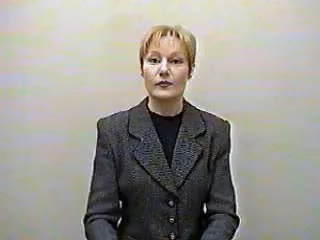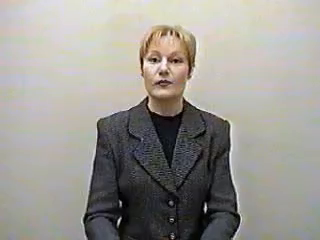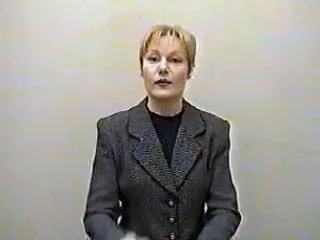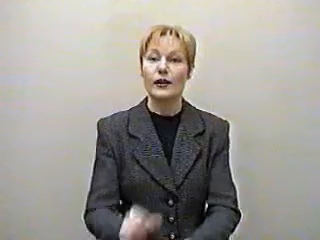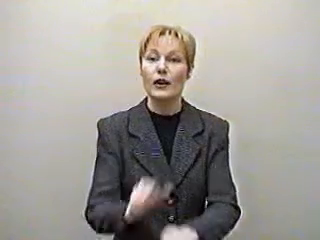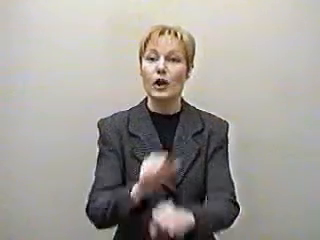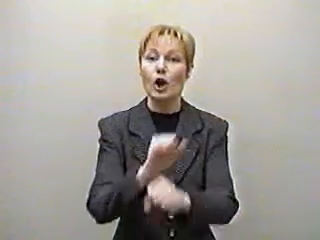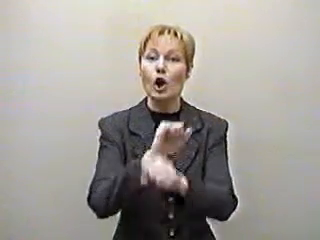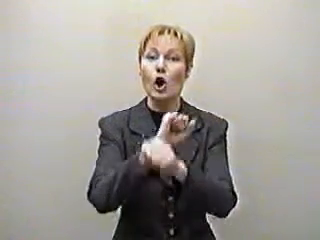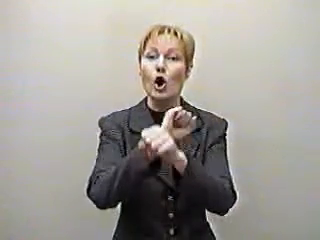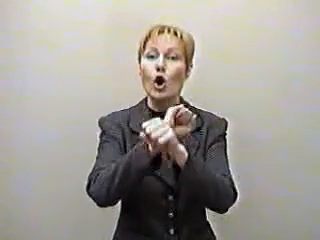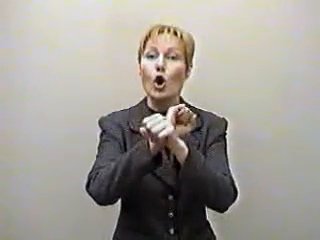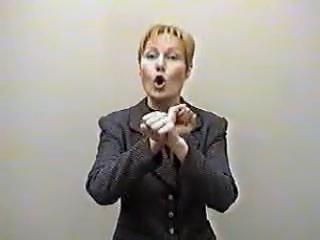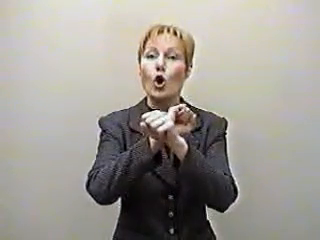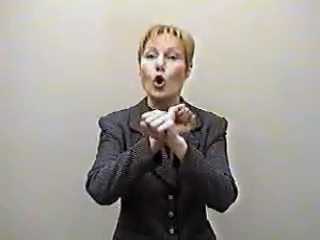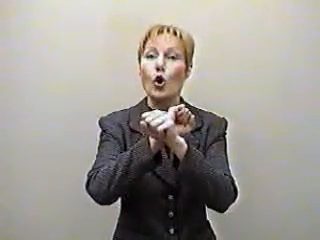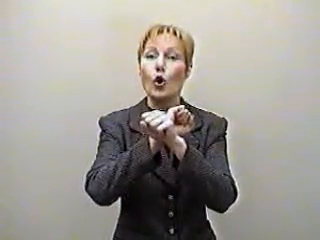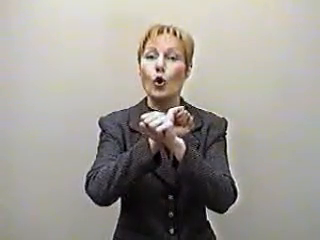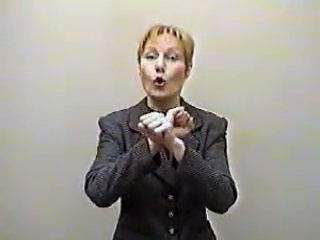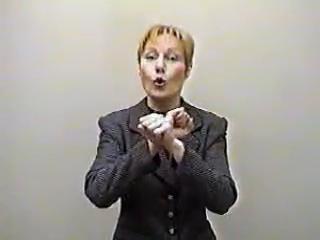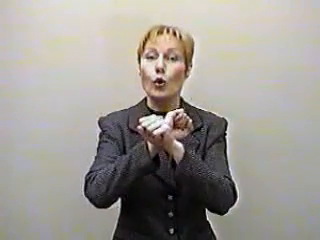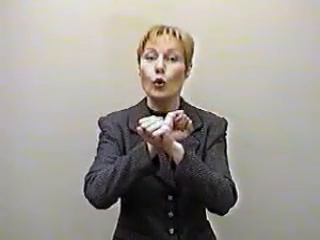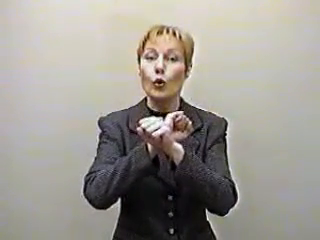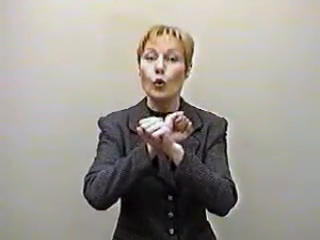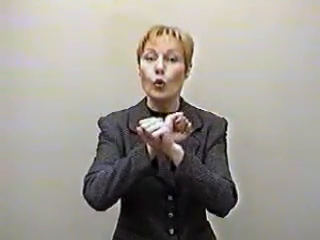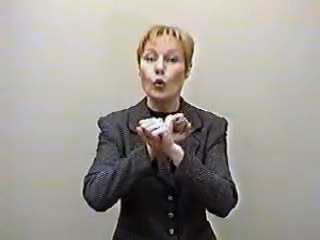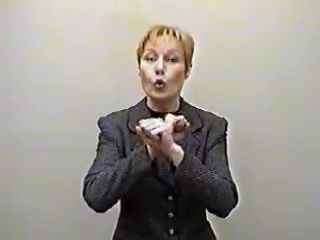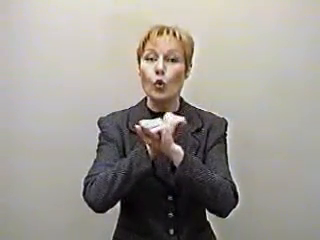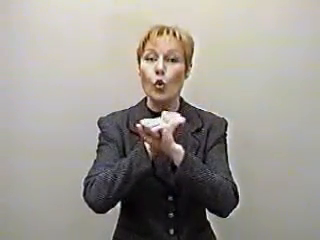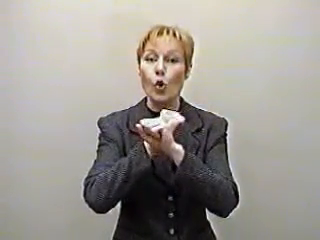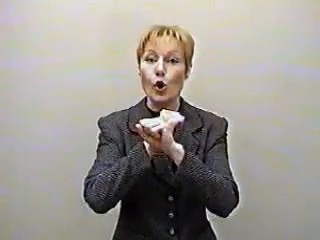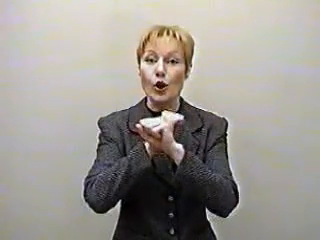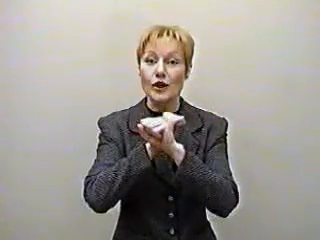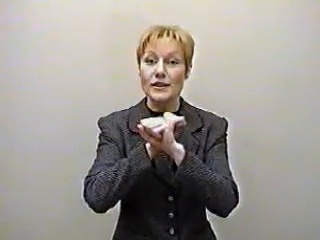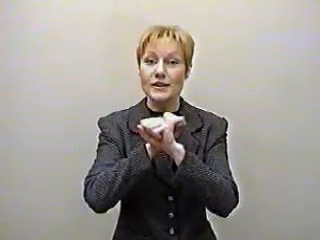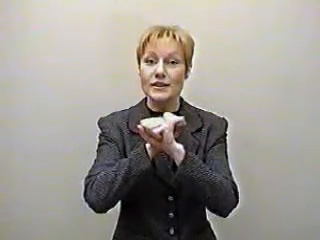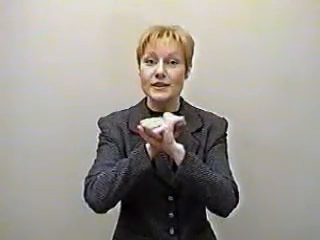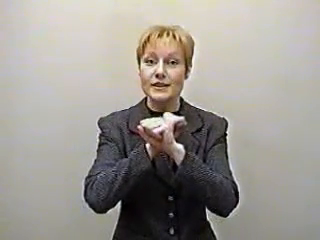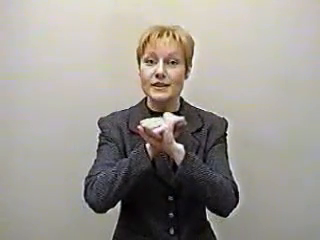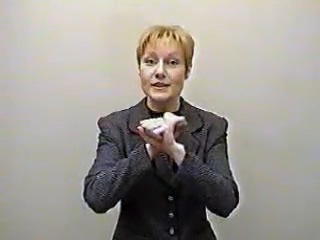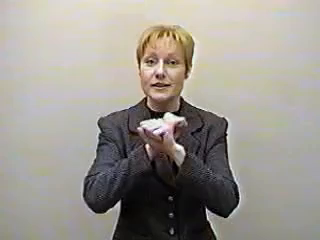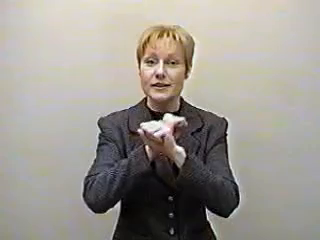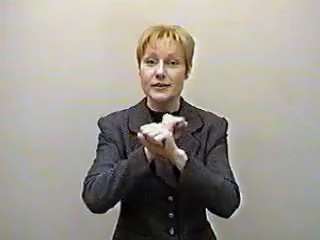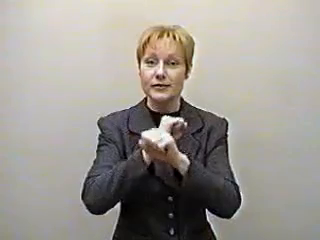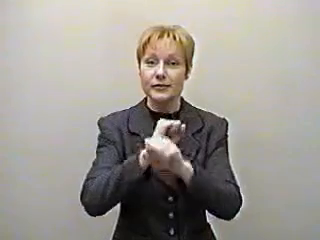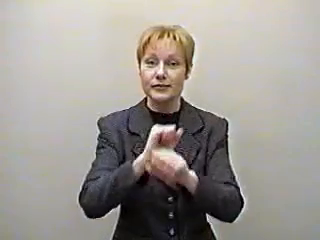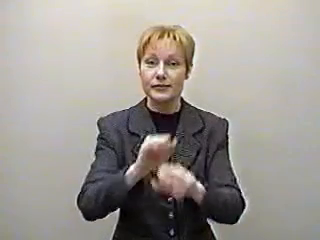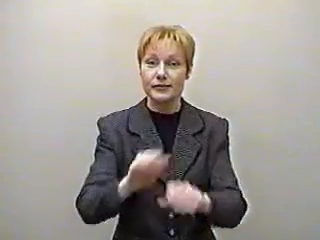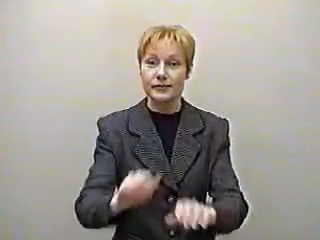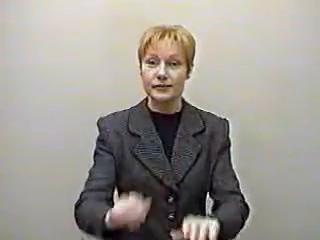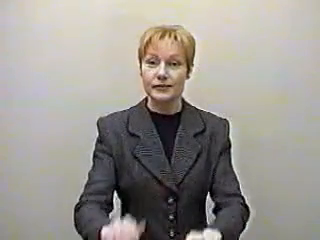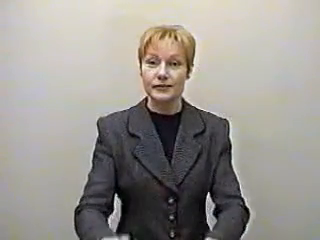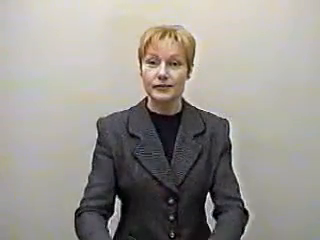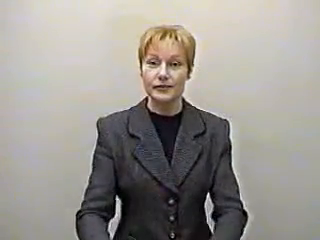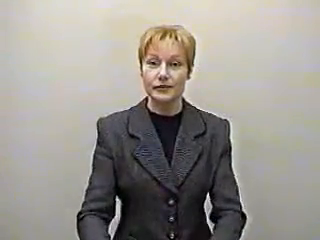костыли